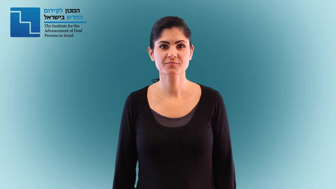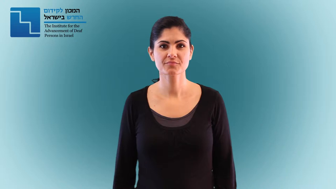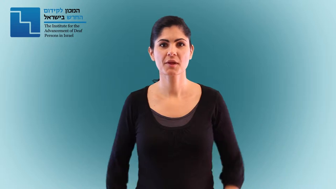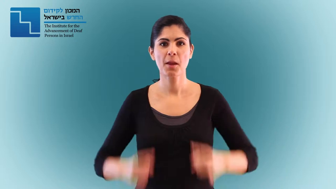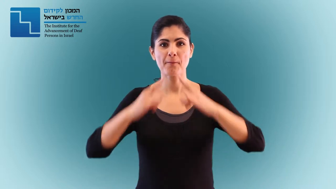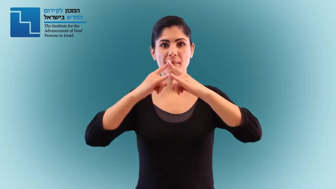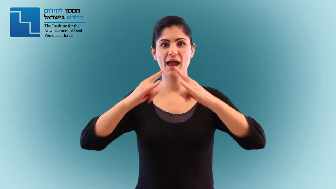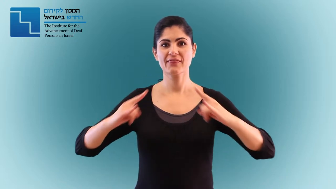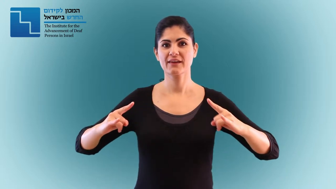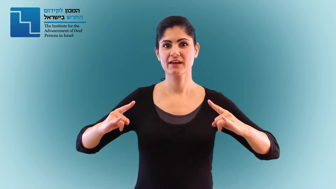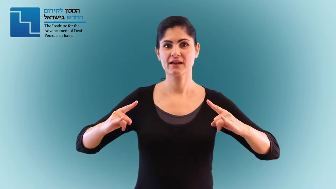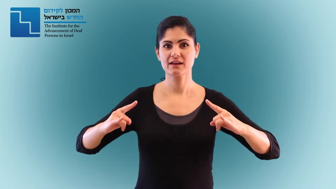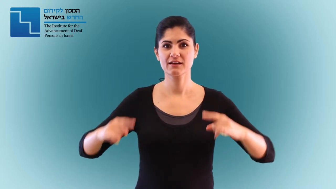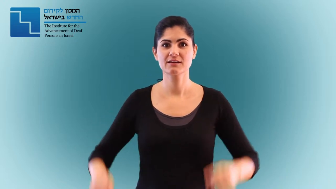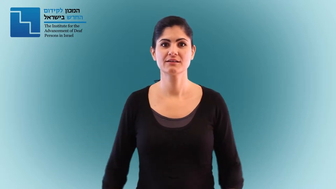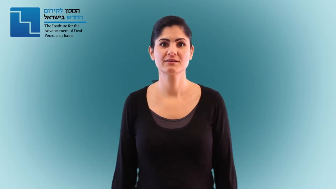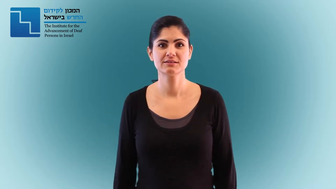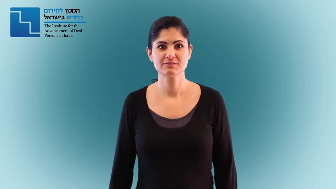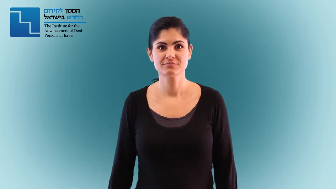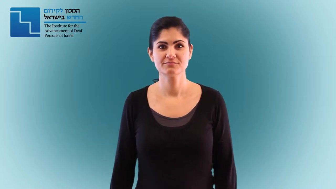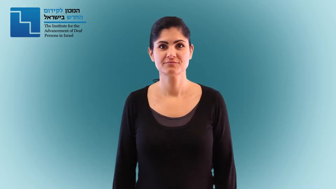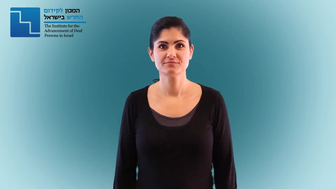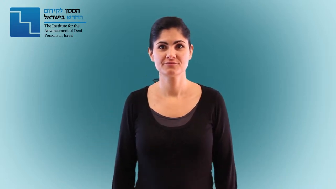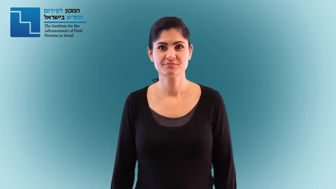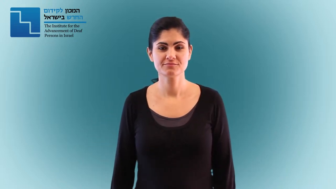מחנה